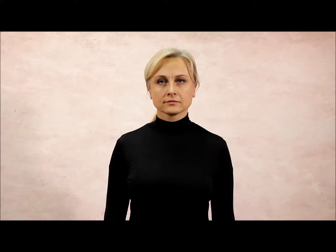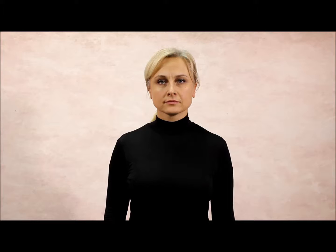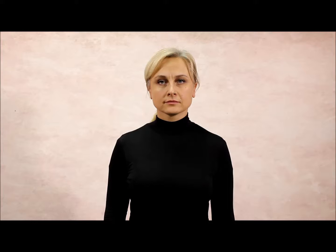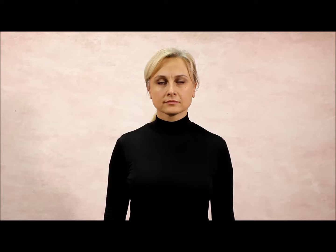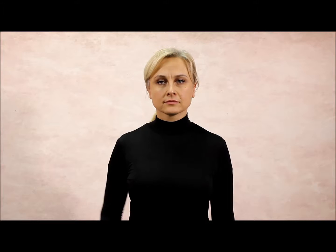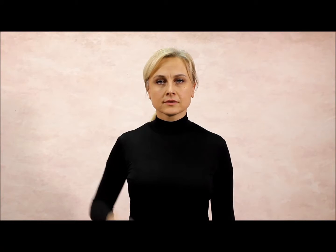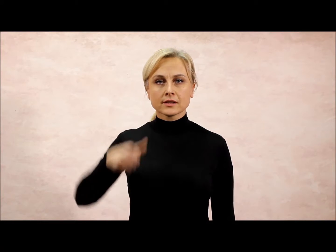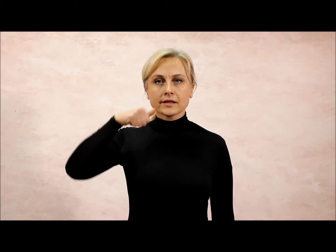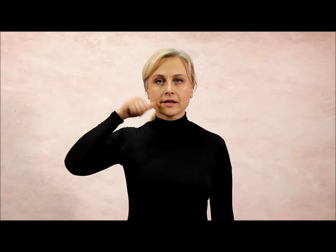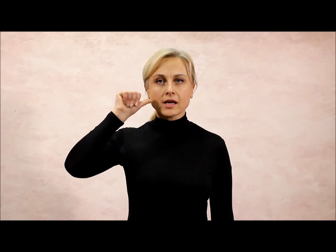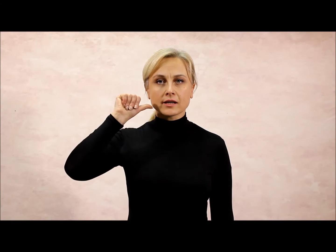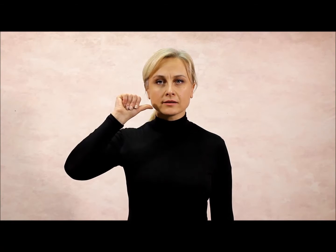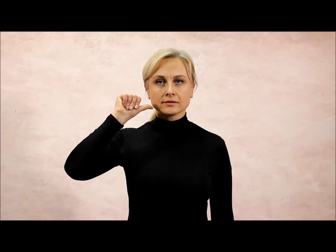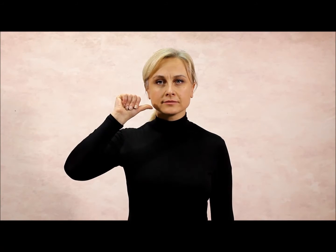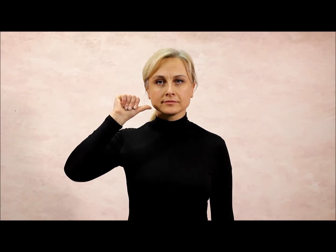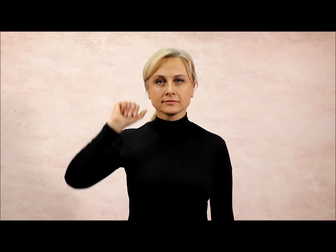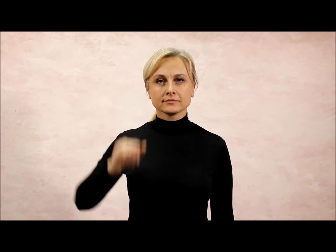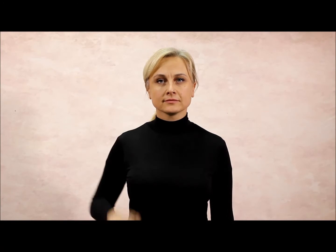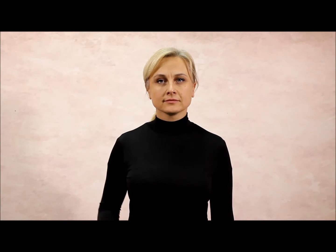Ieri